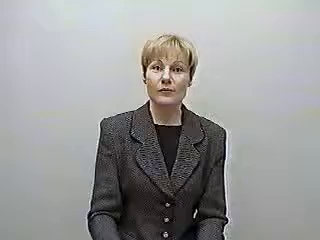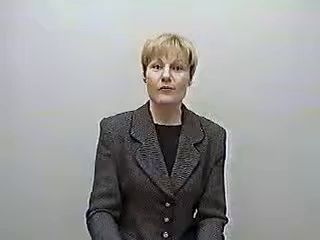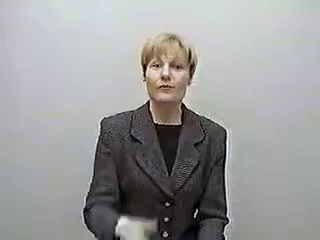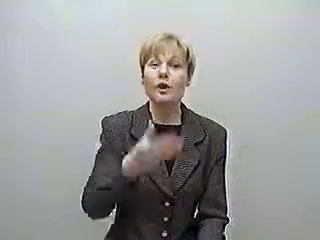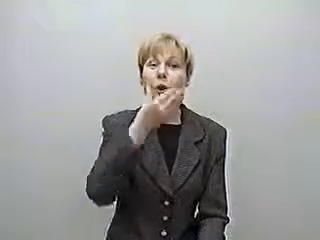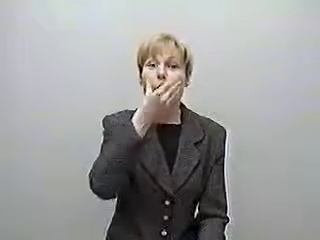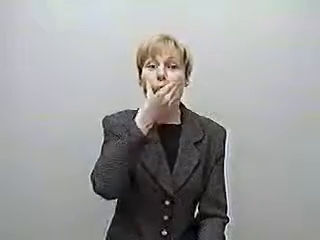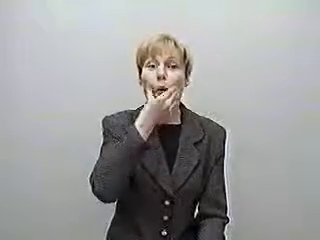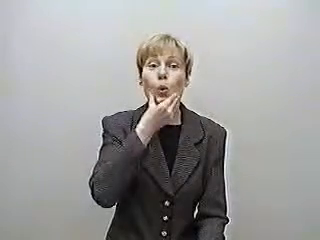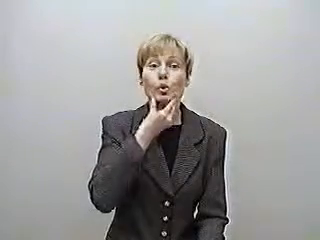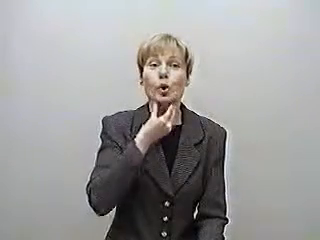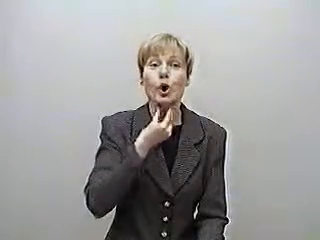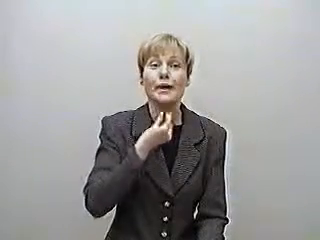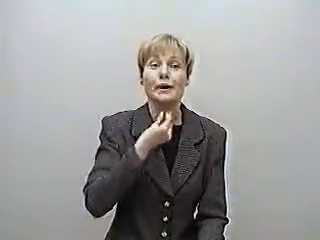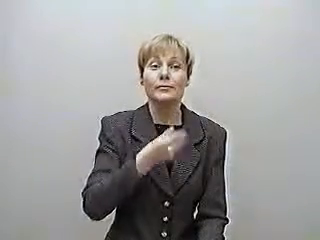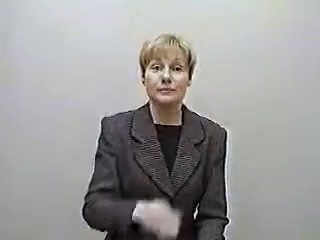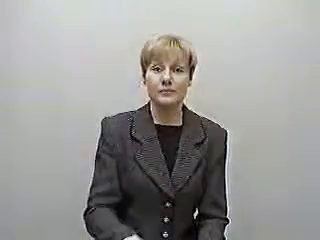худой